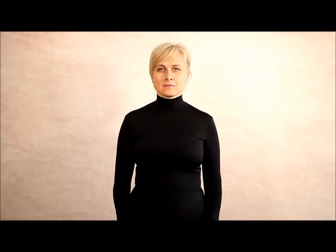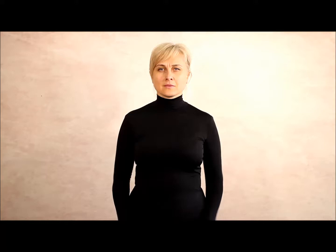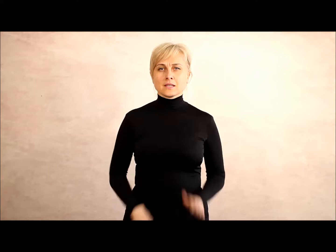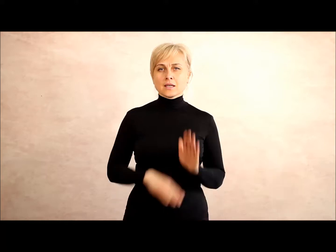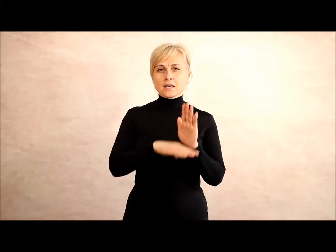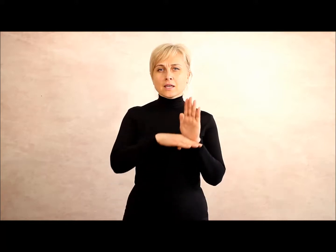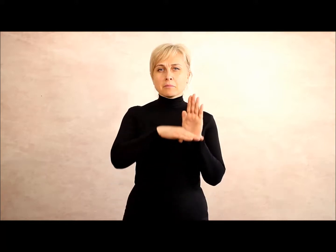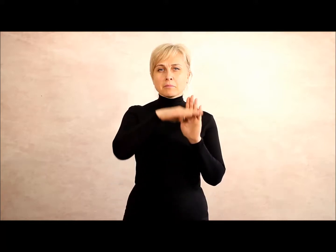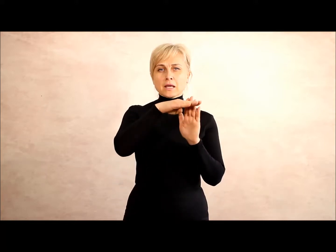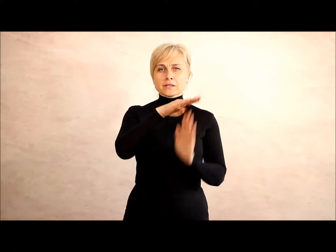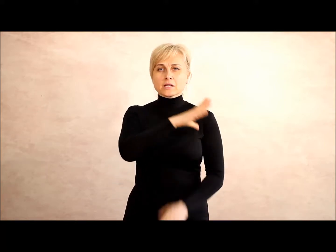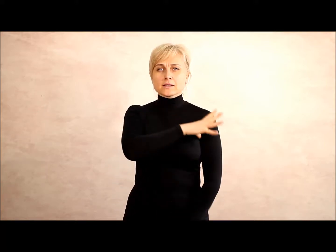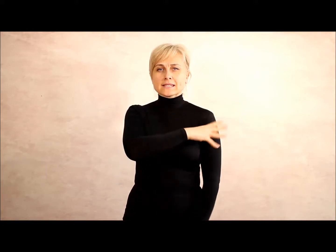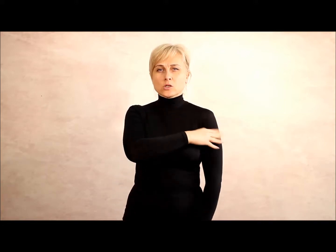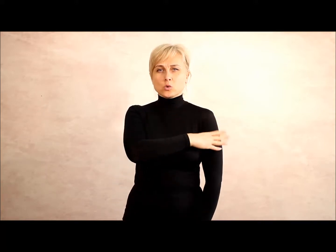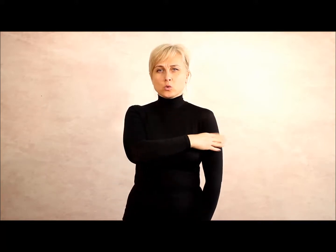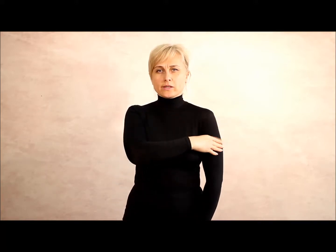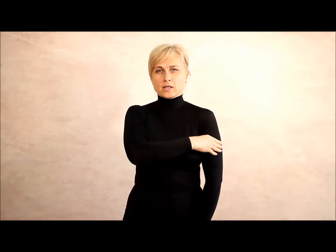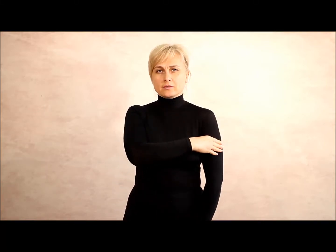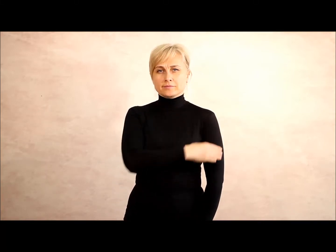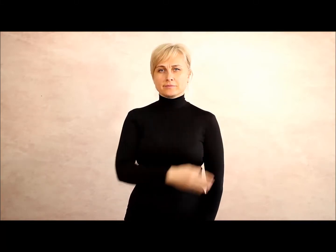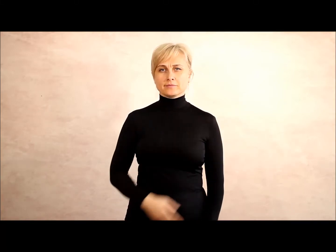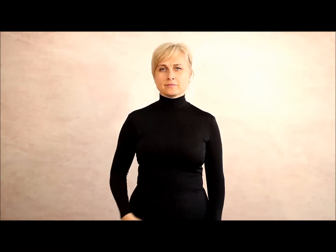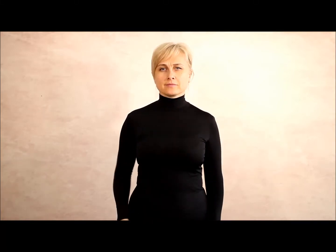Hipertensiune